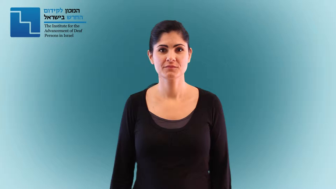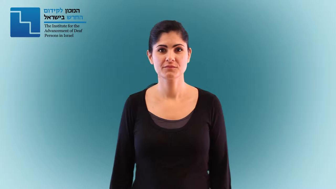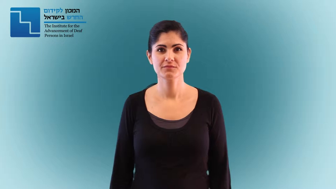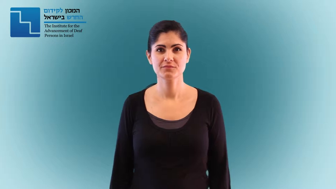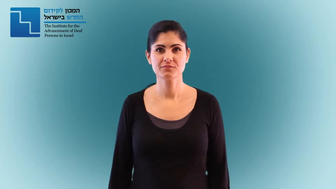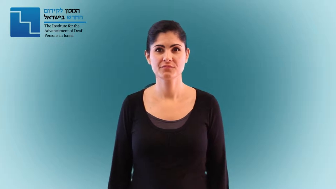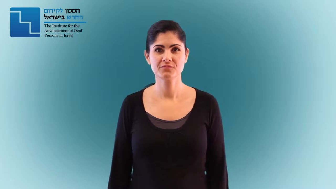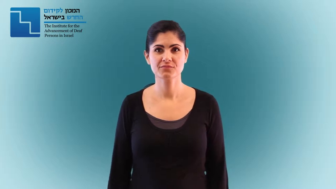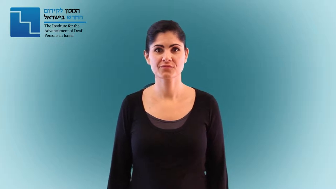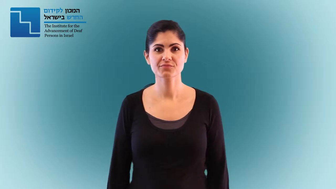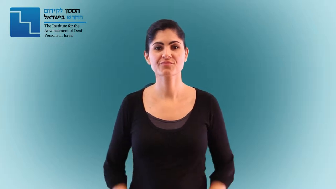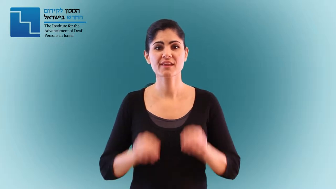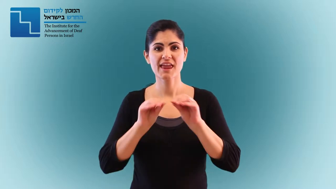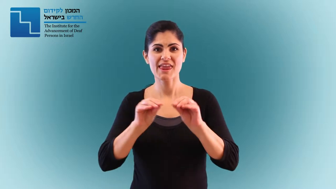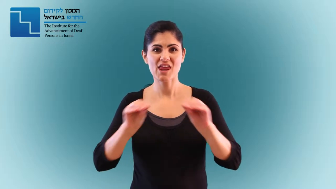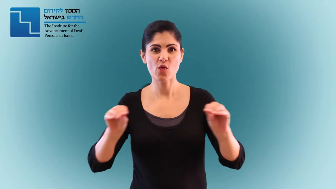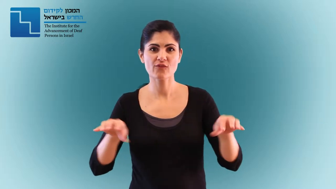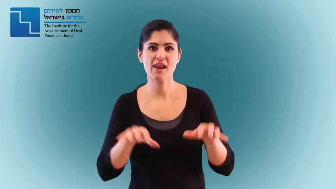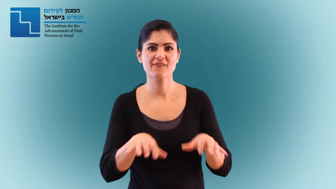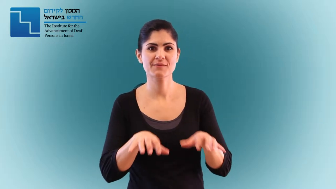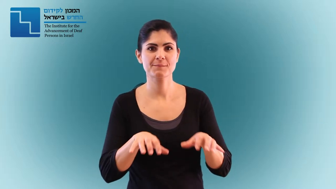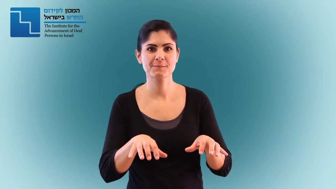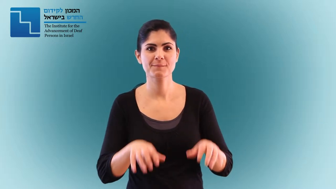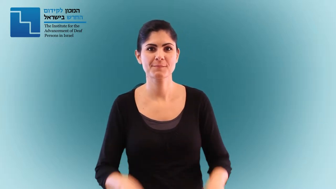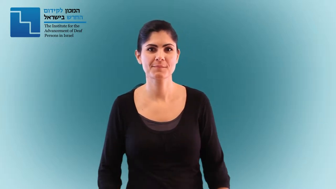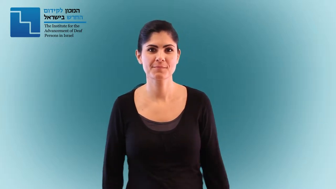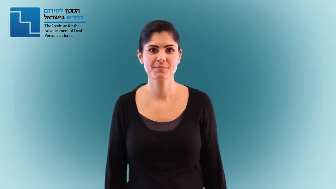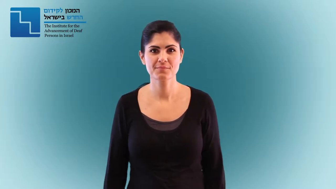מאלף כלבים